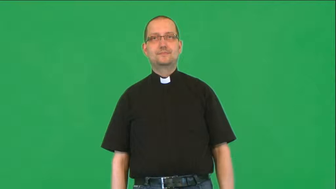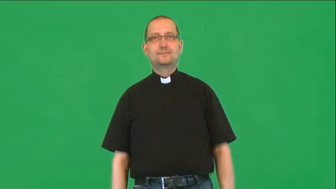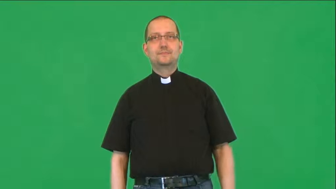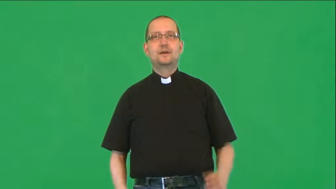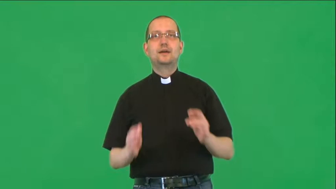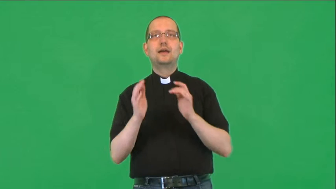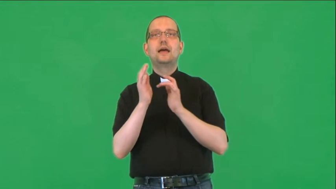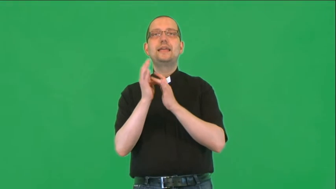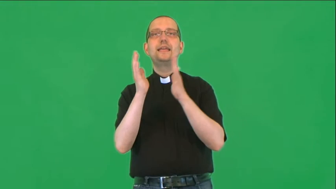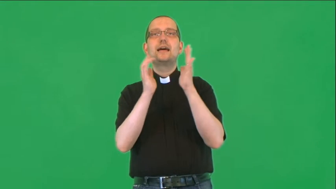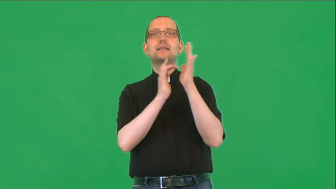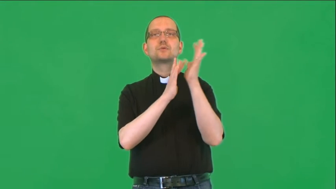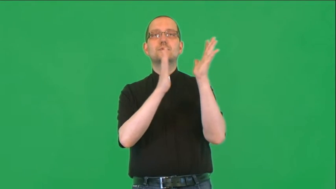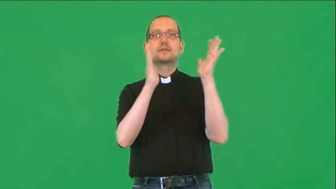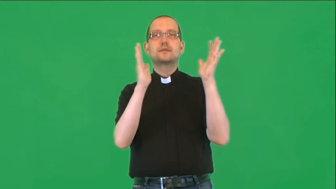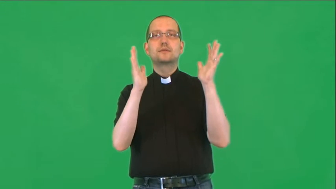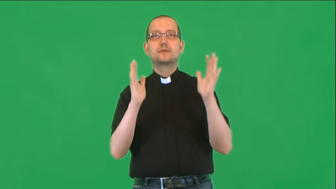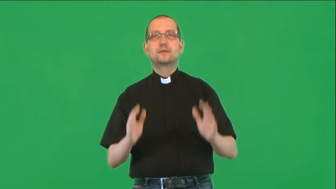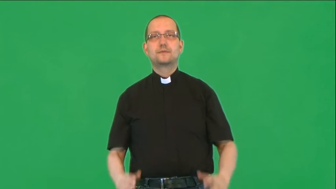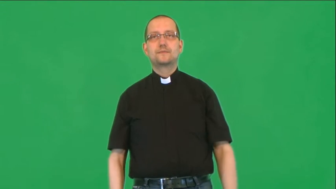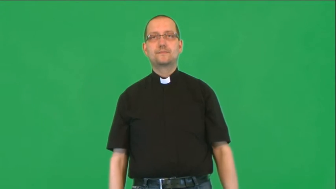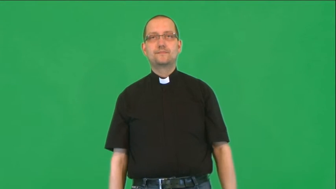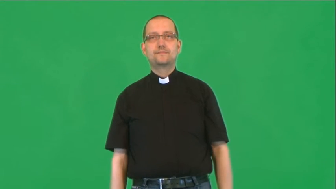Jezus